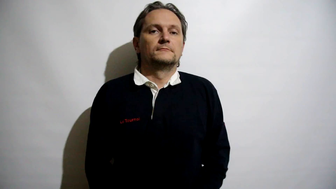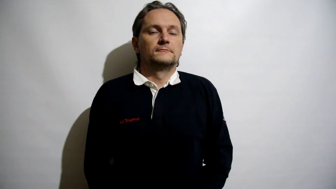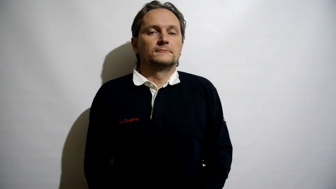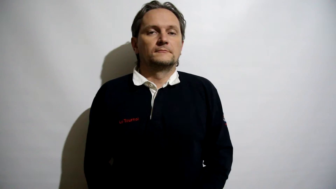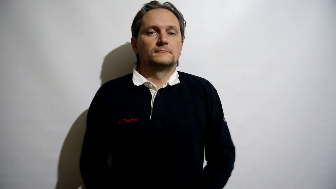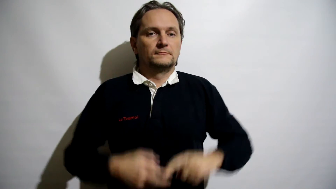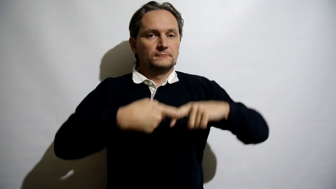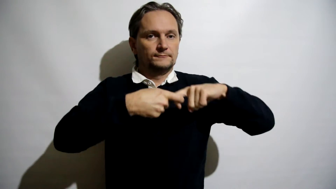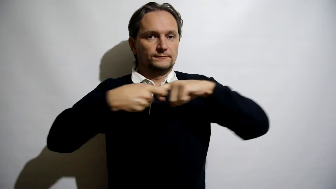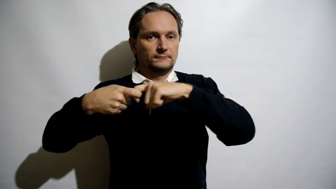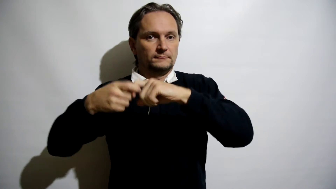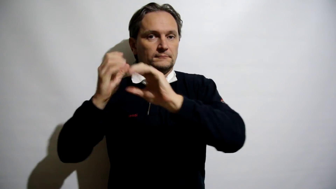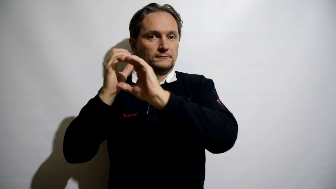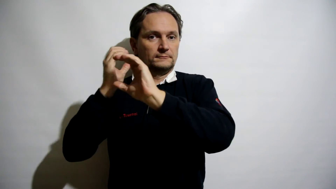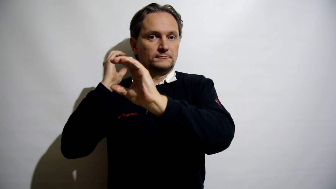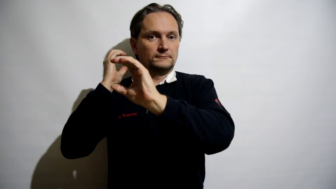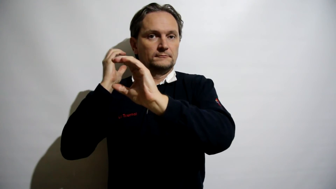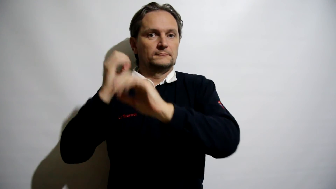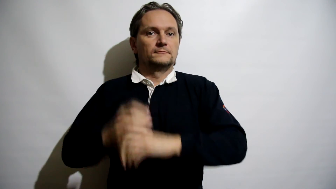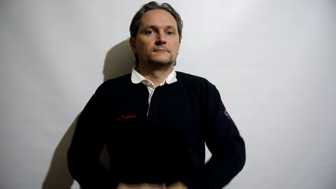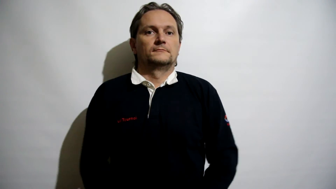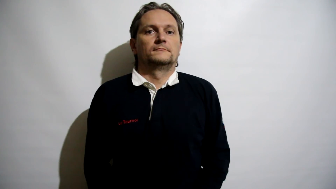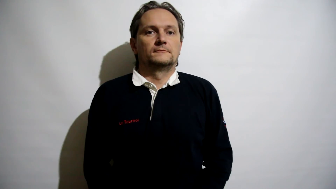Caravane